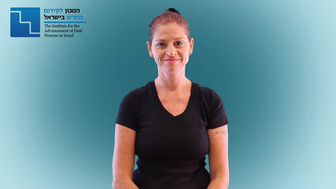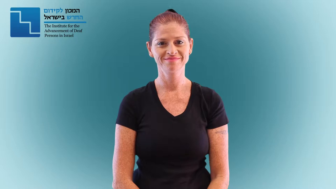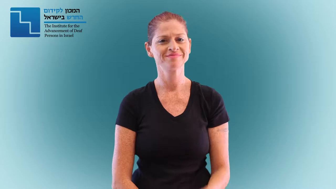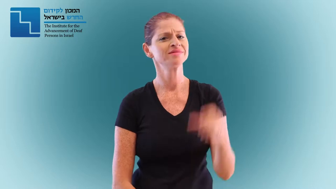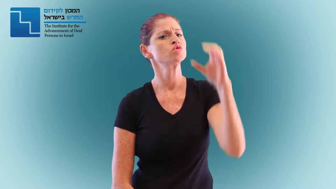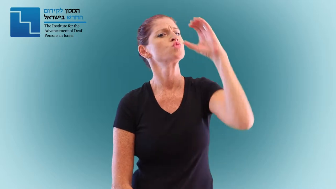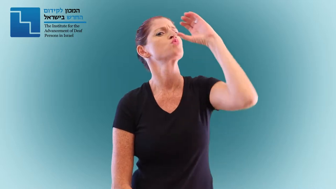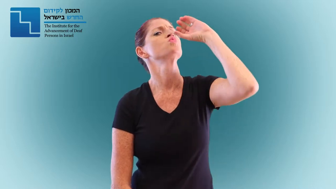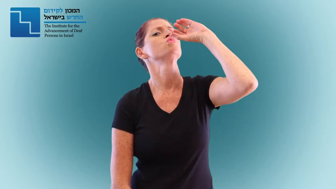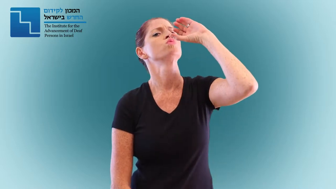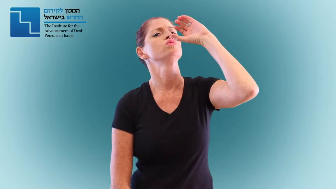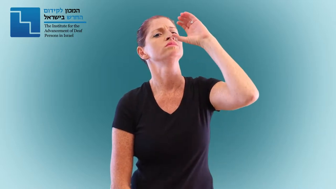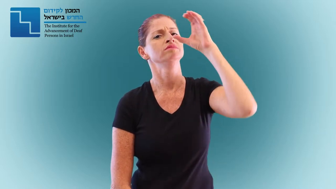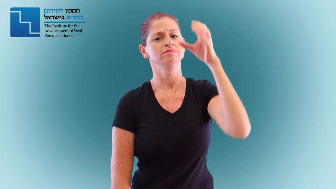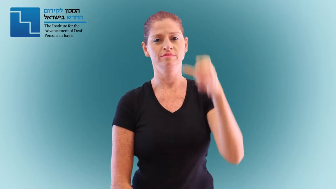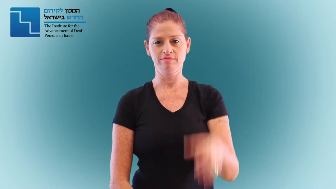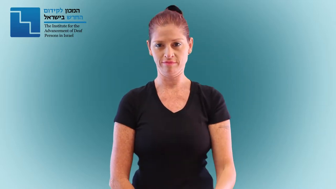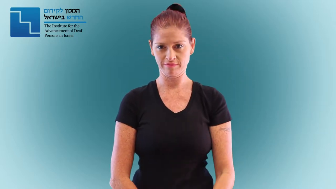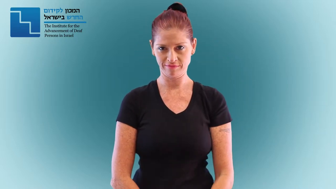ללגום